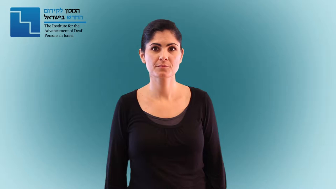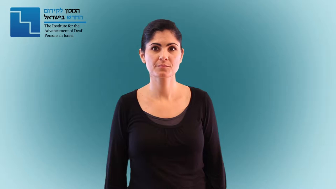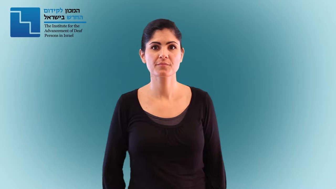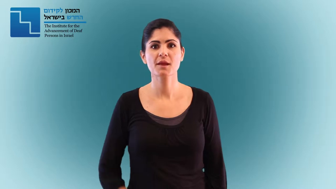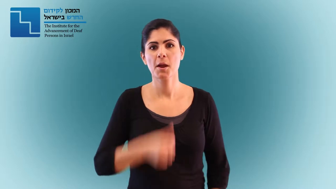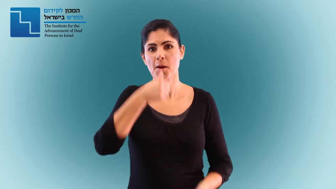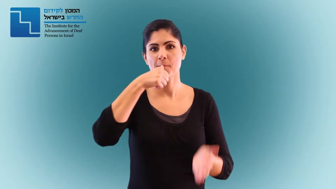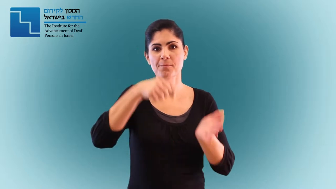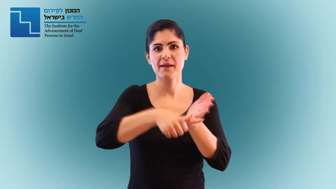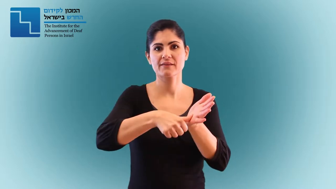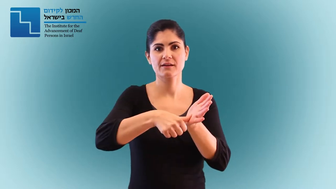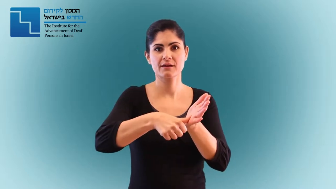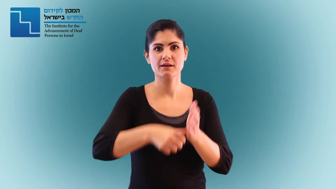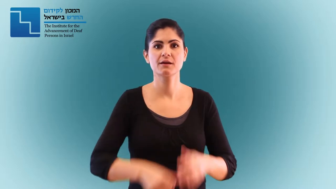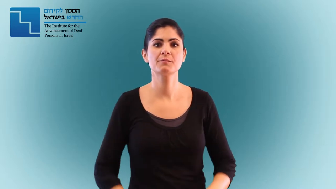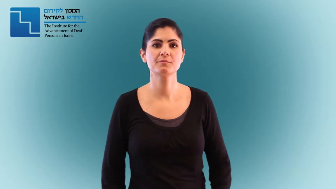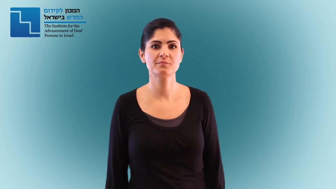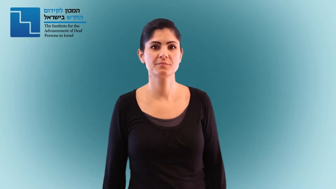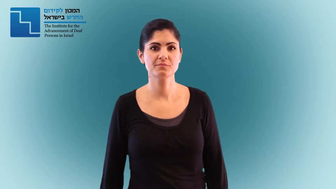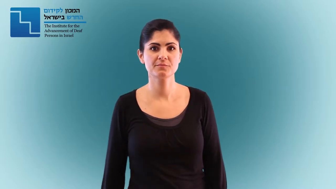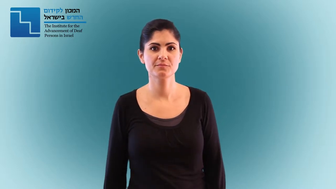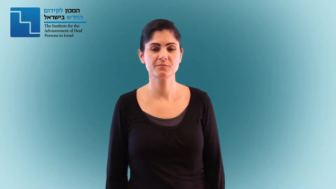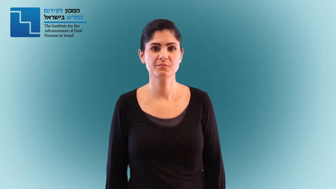בנק